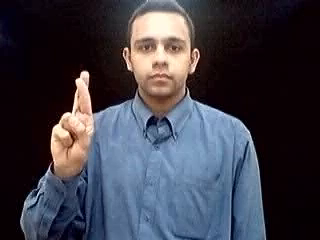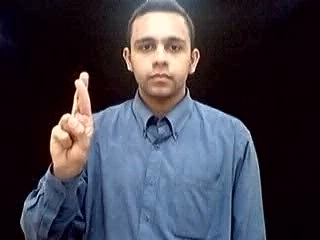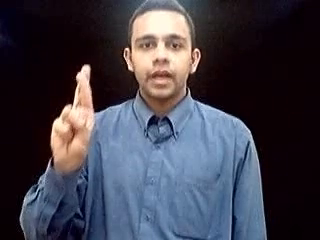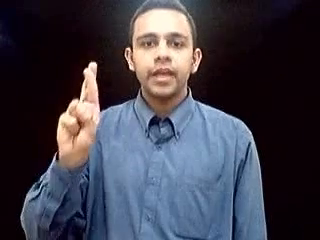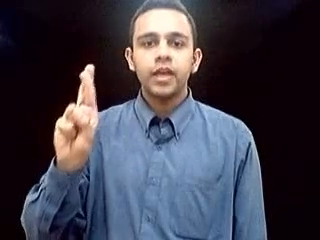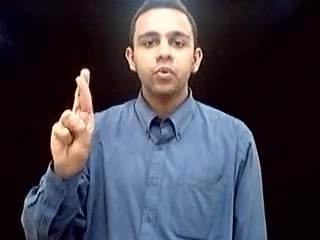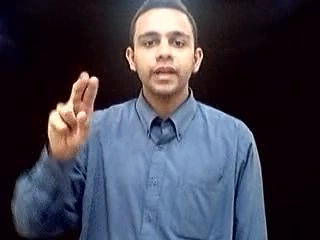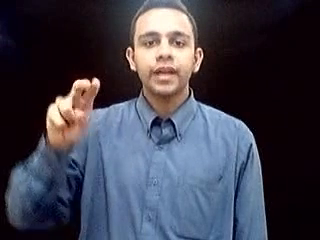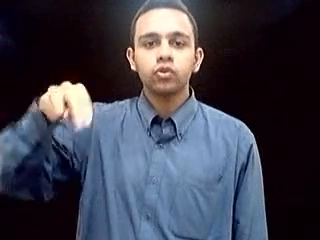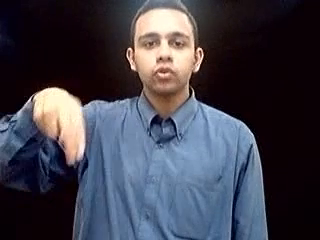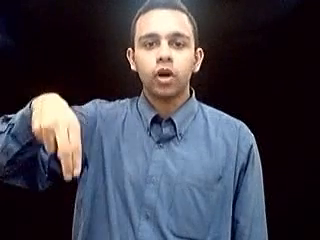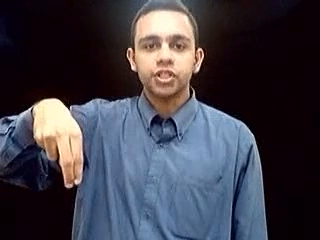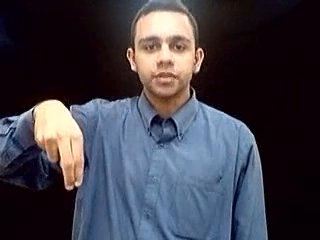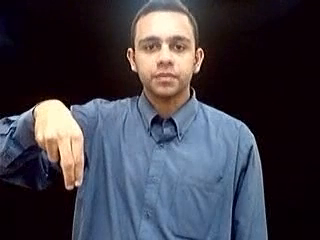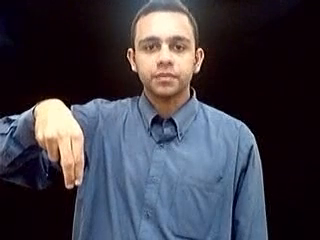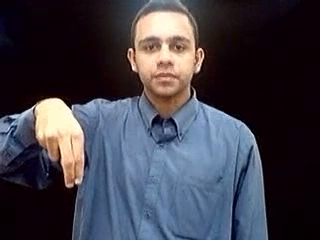Rio Grande do Norte